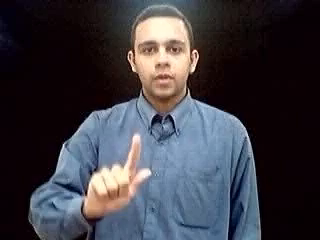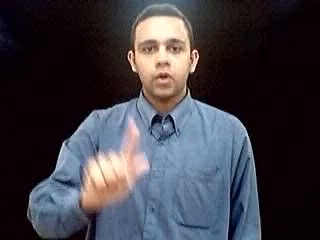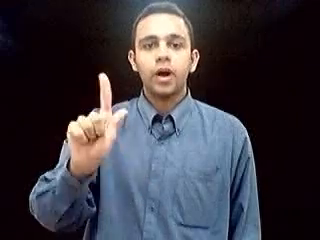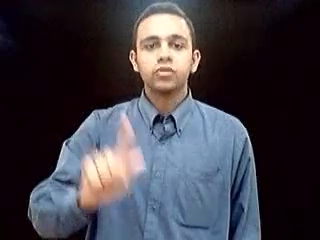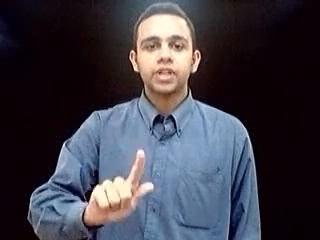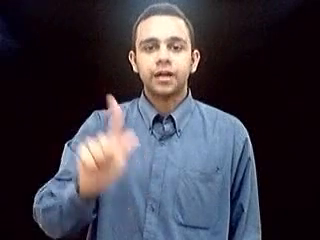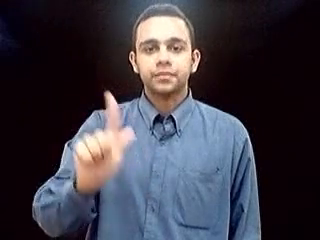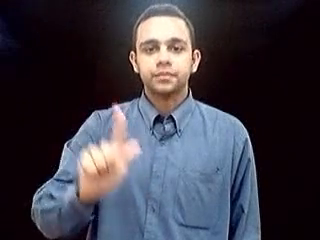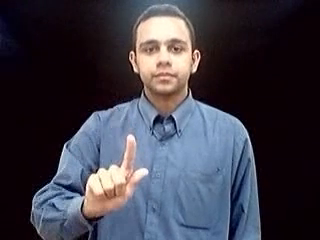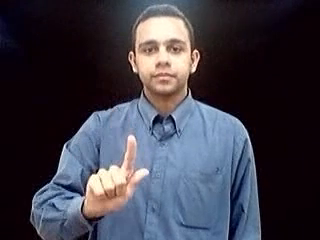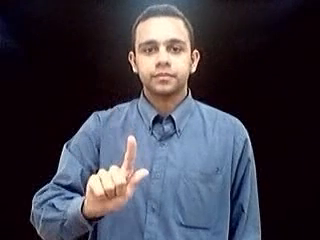guaruja